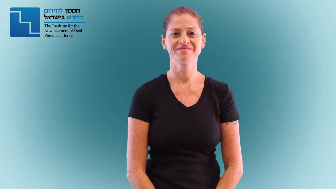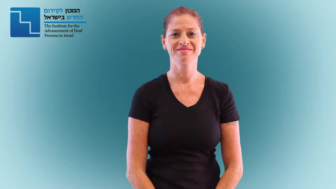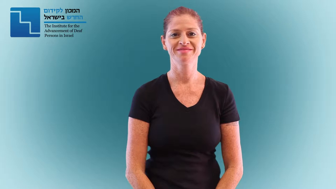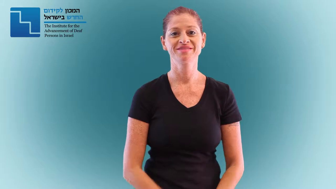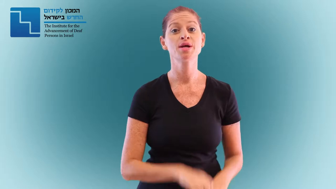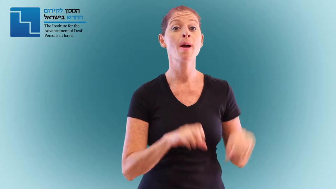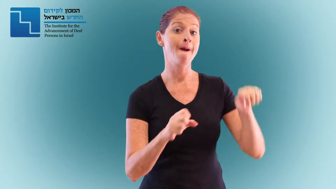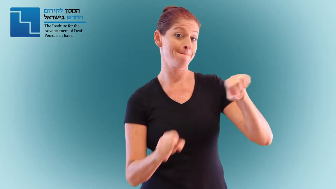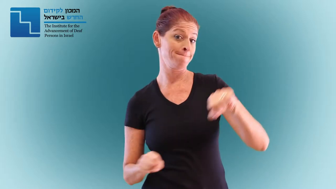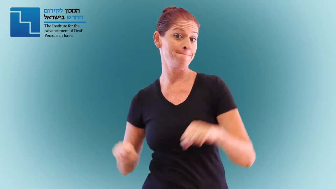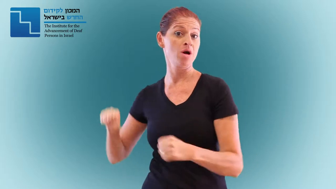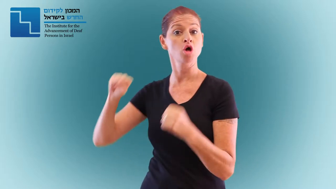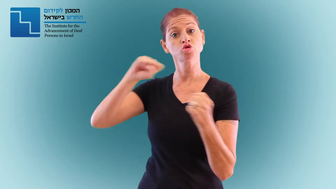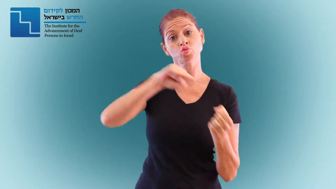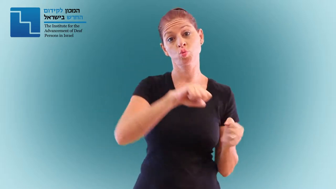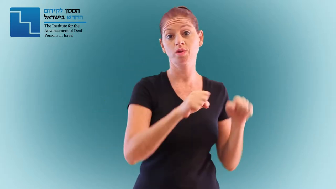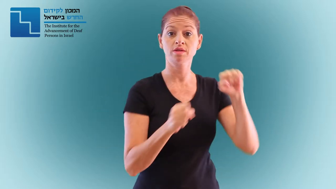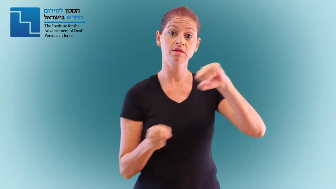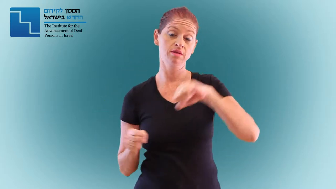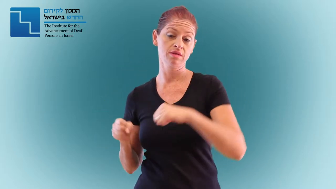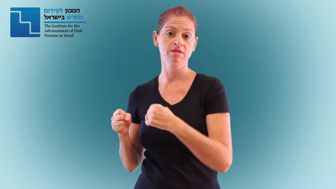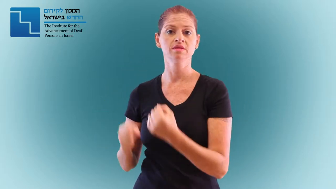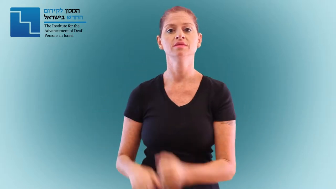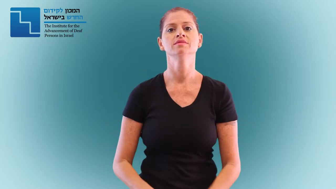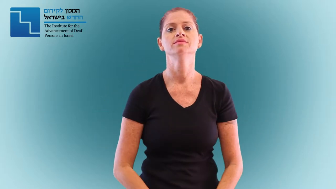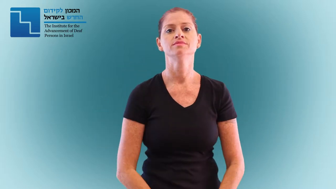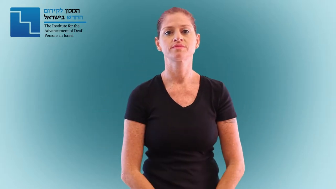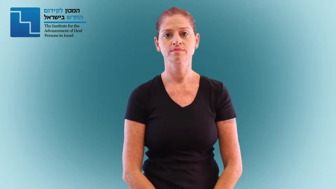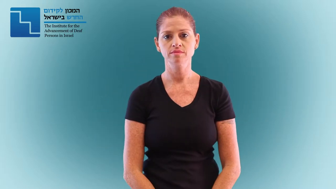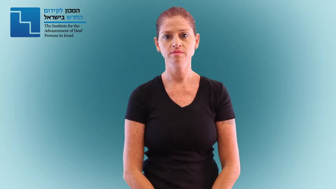משוט (מוט חתירה)